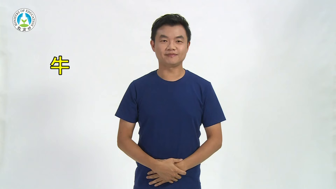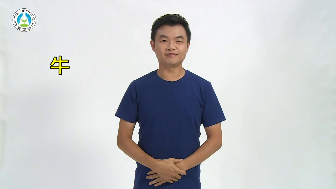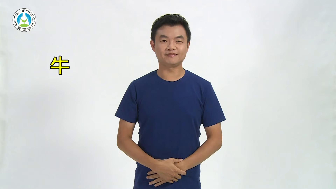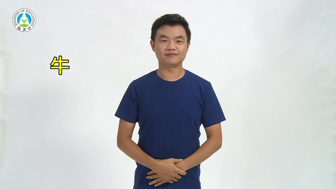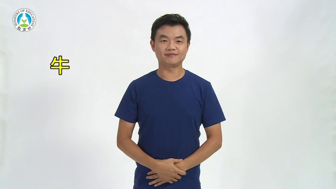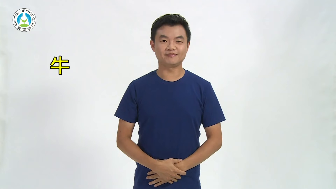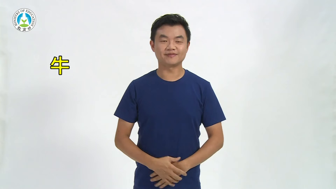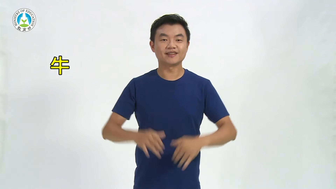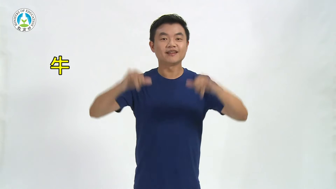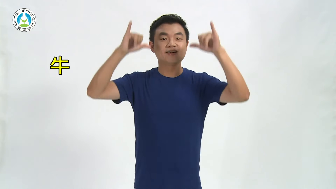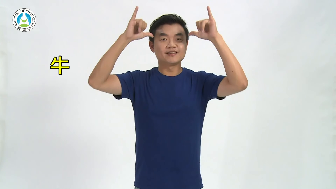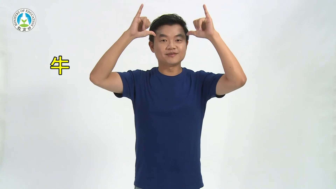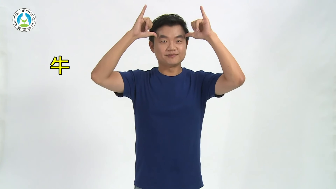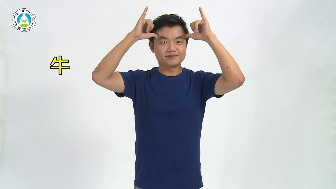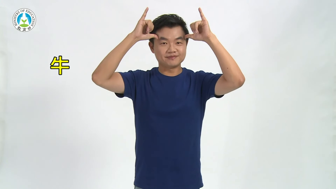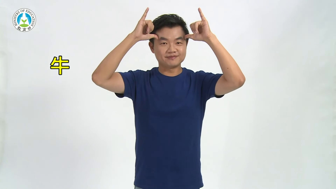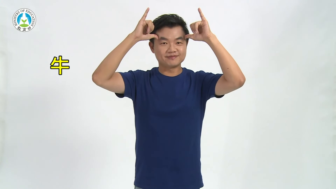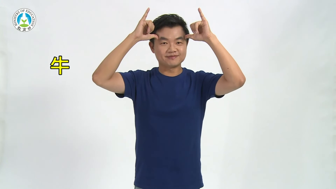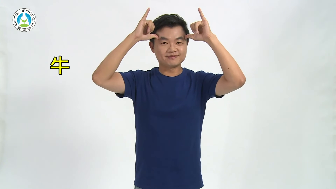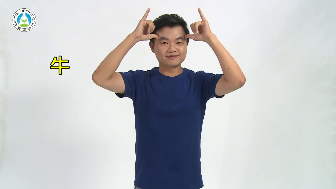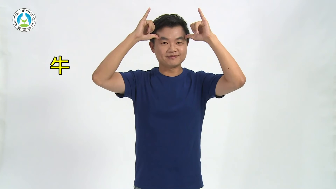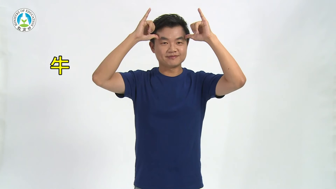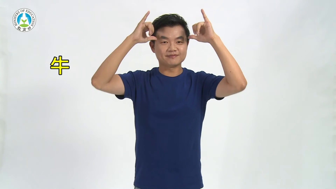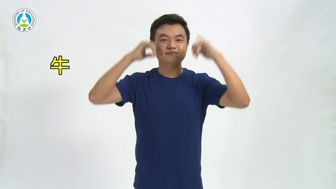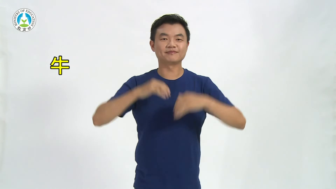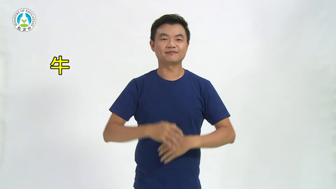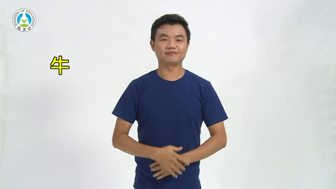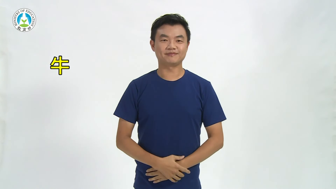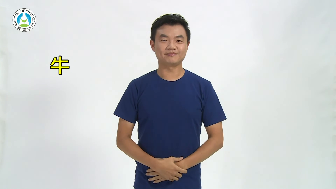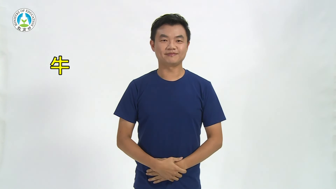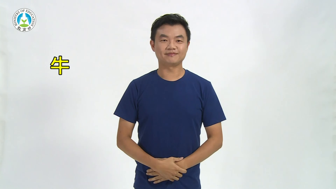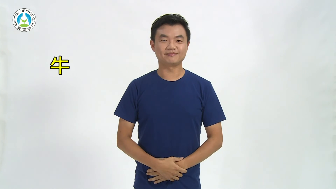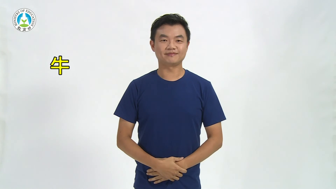牛